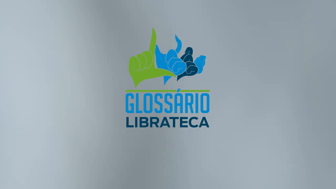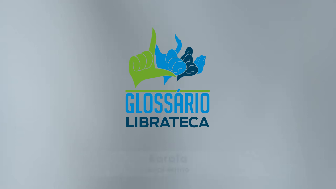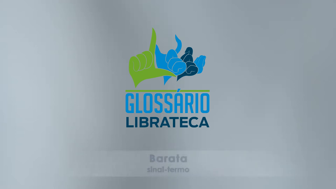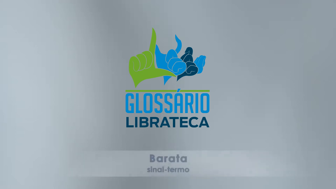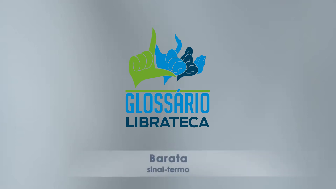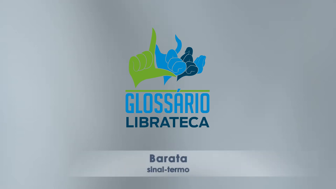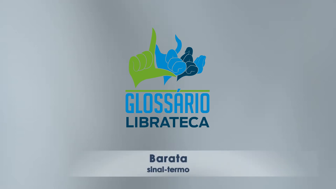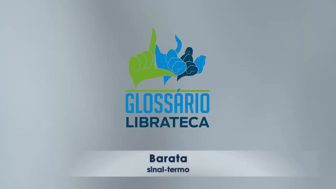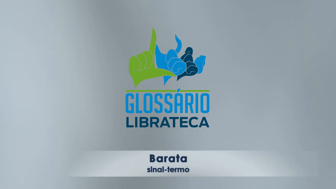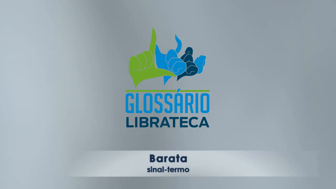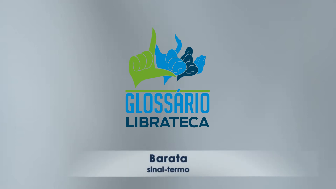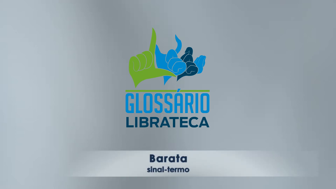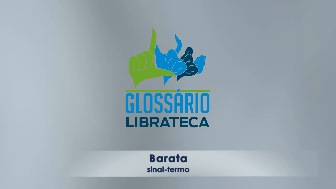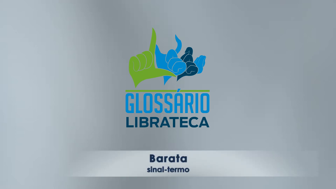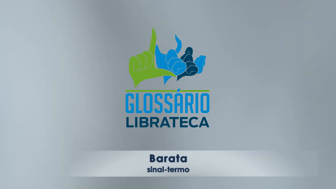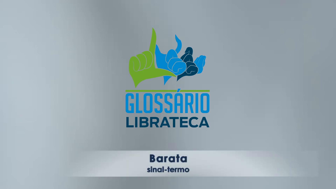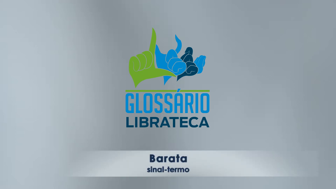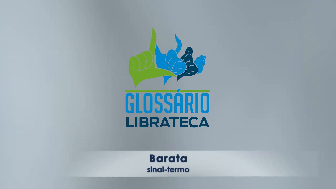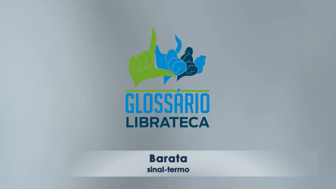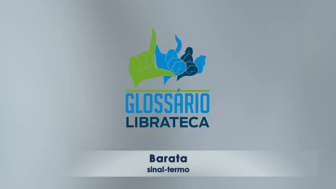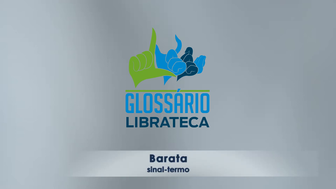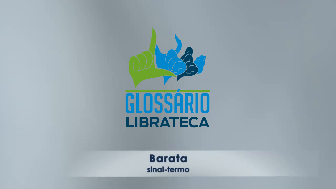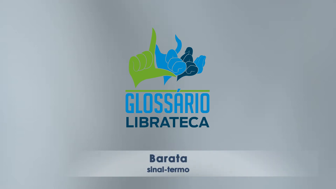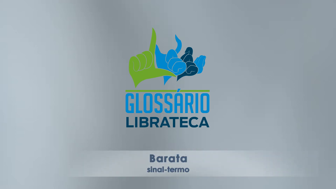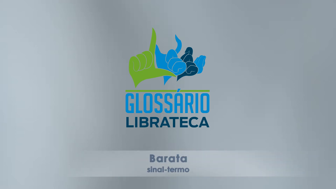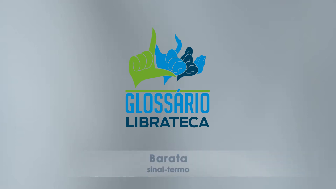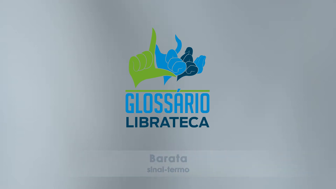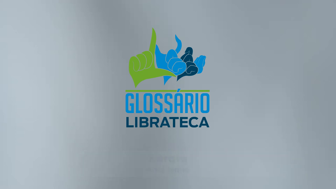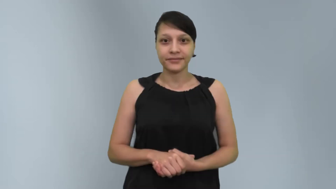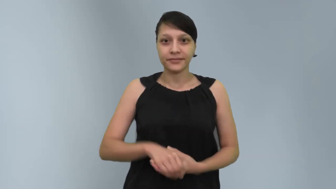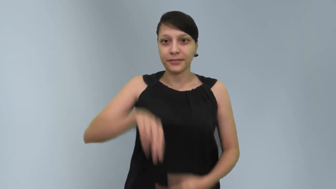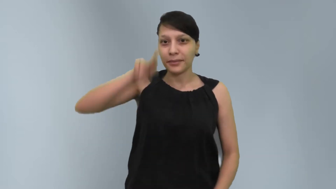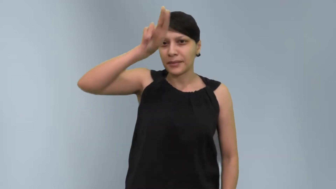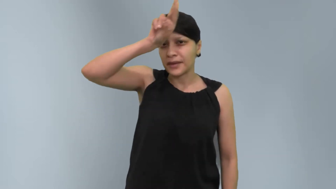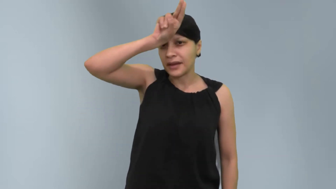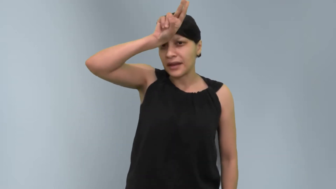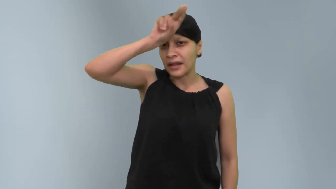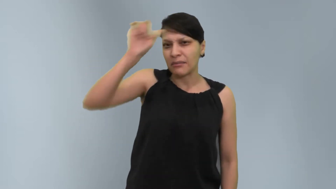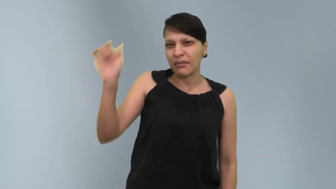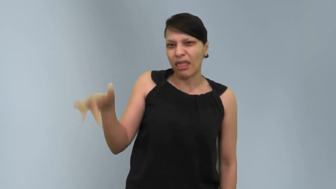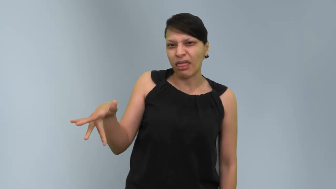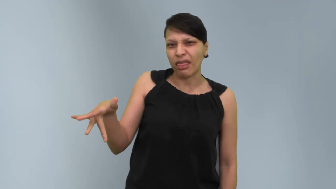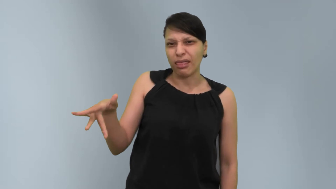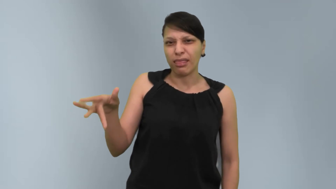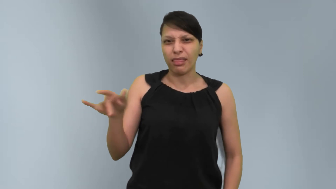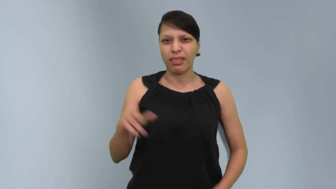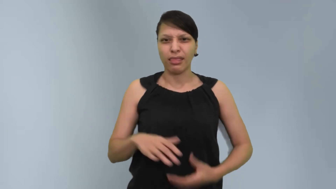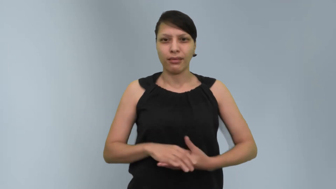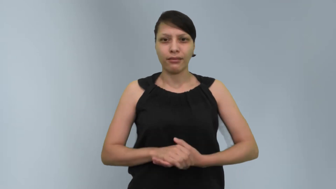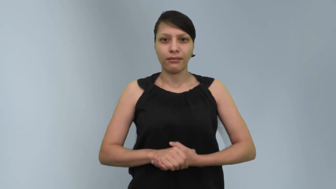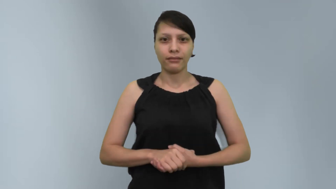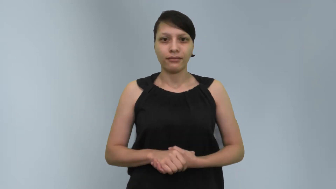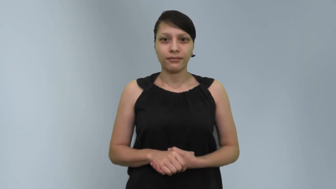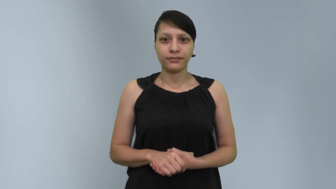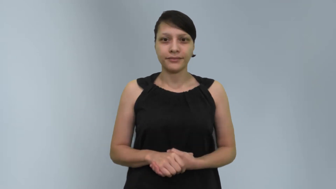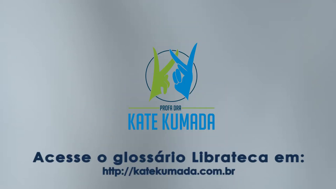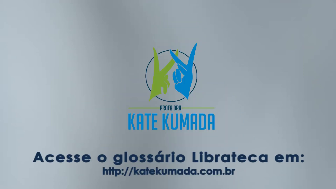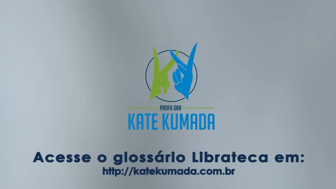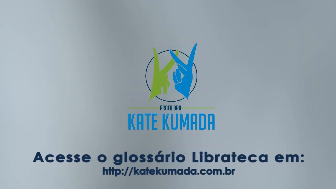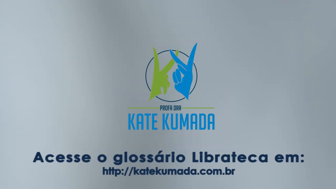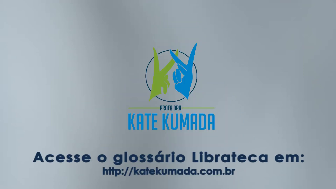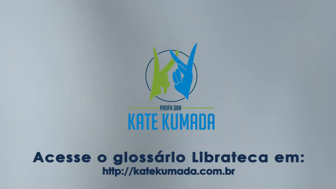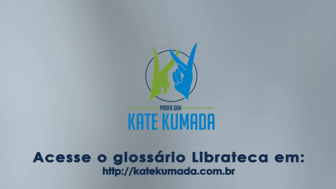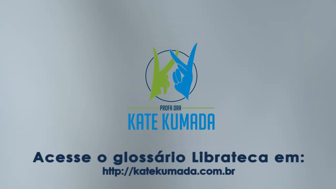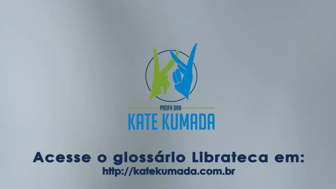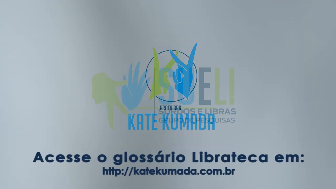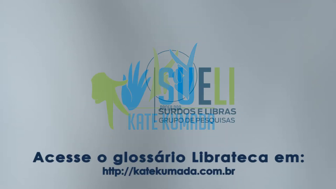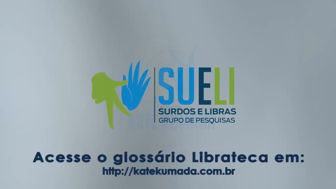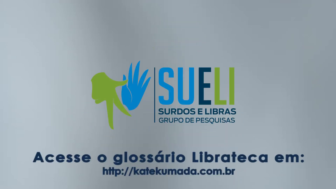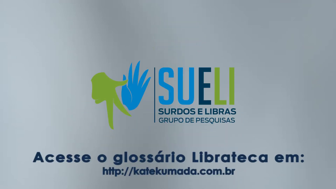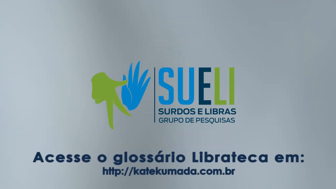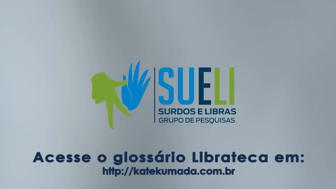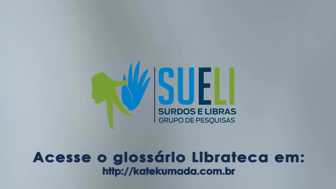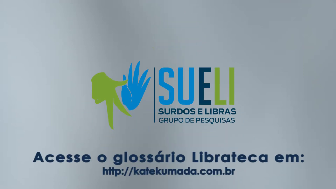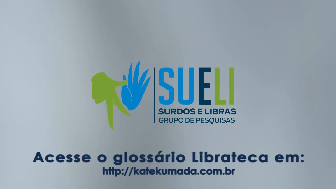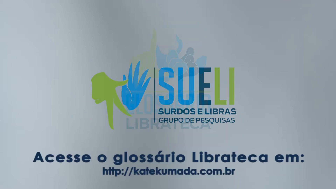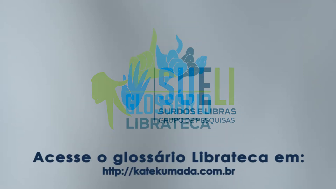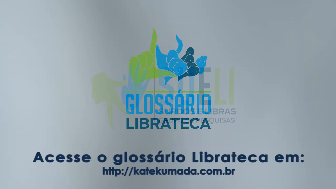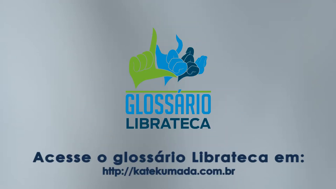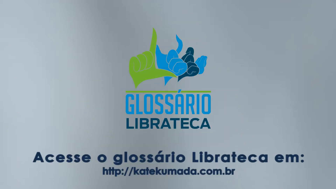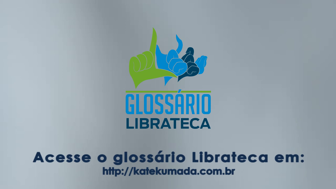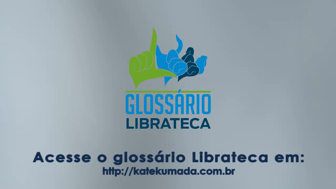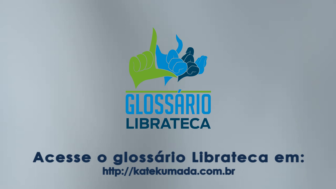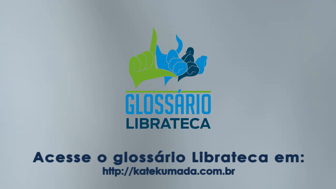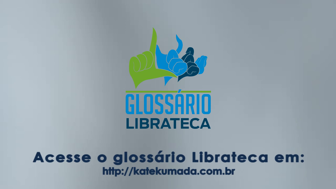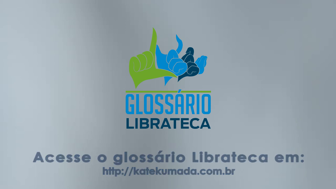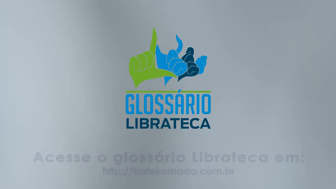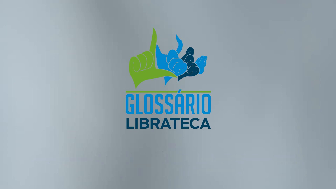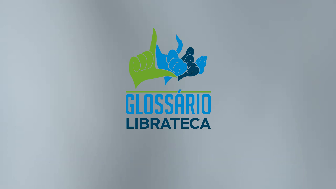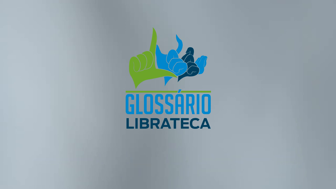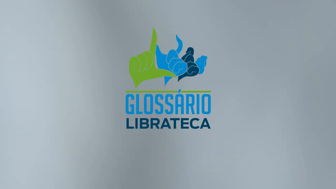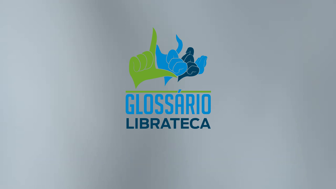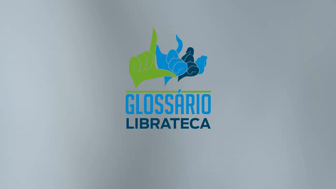Barata